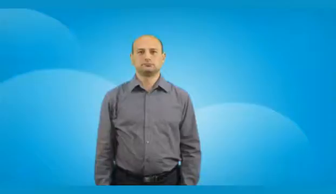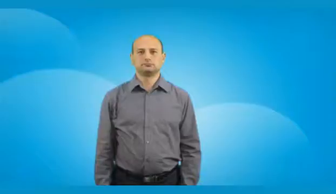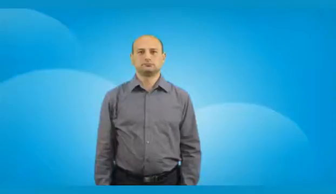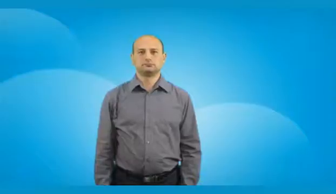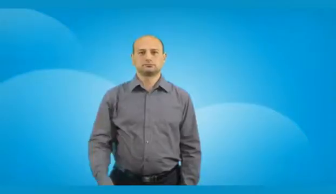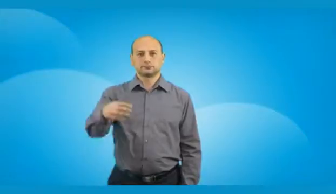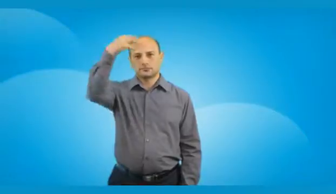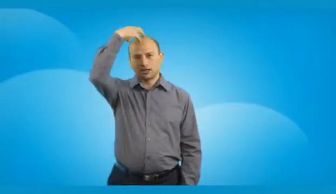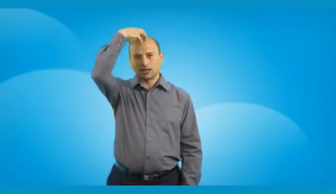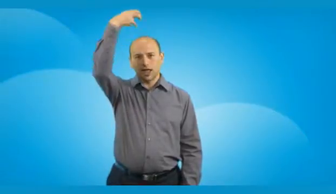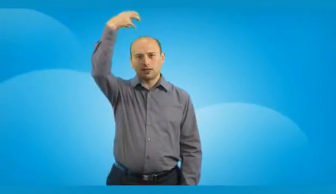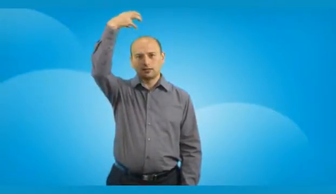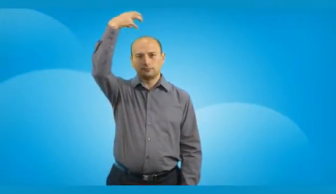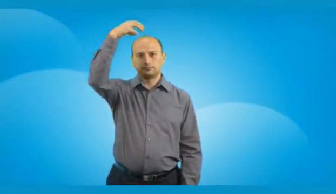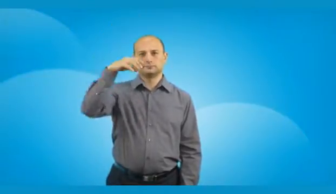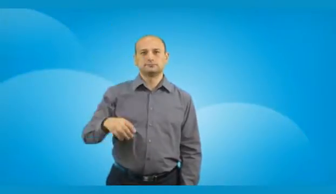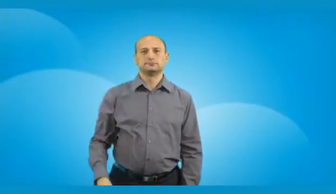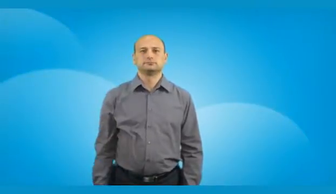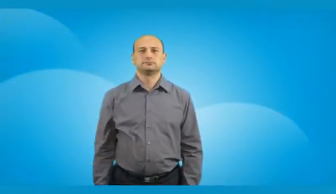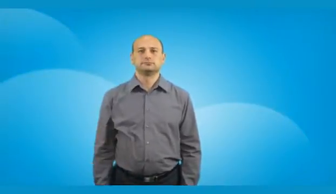Király